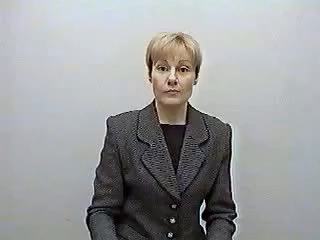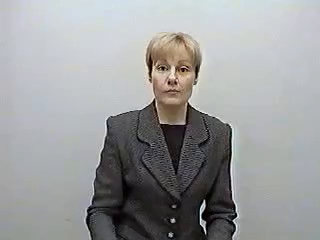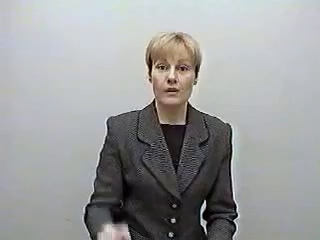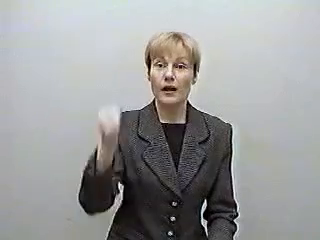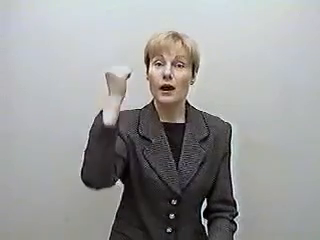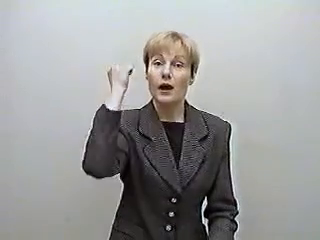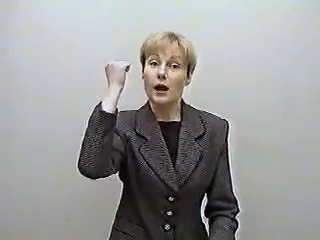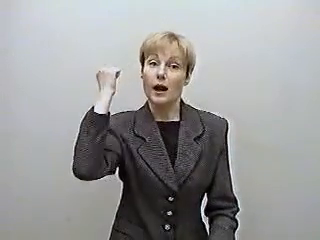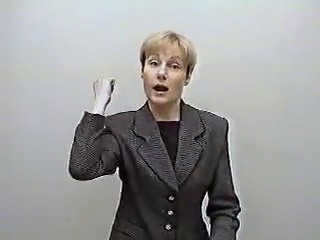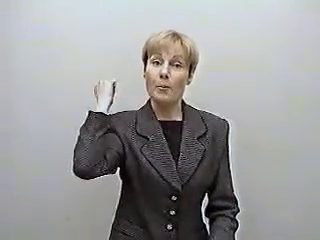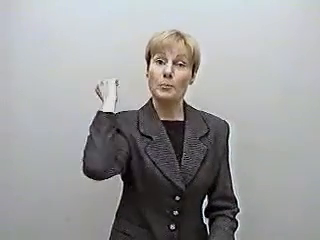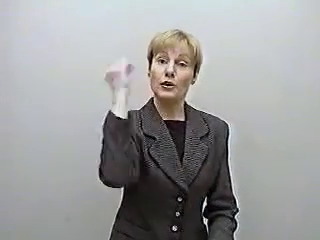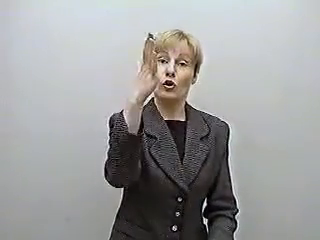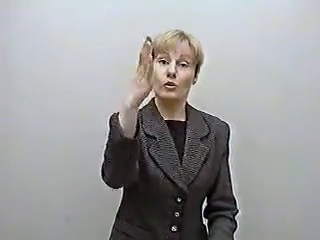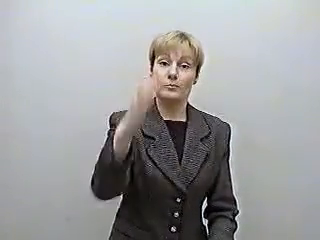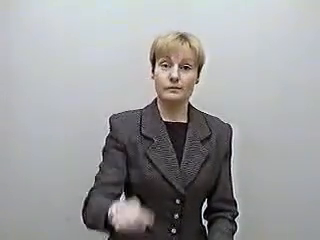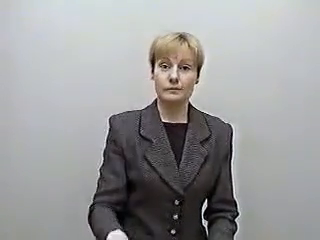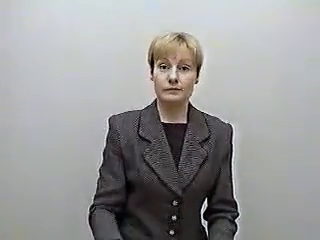копьё